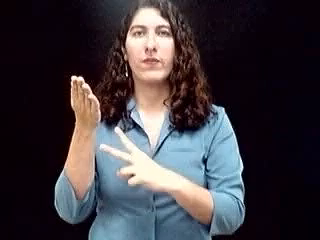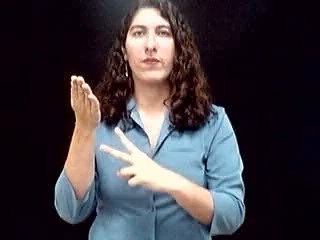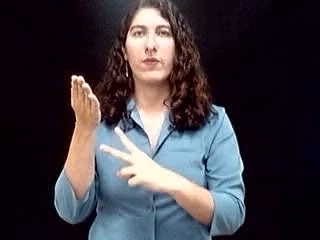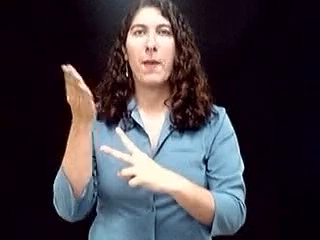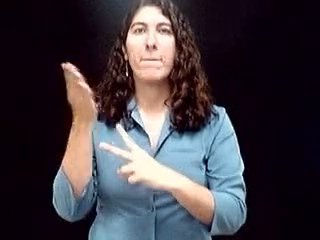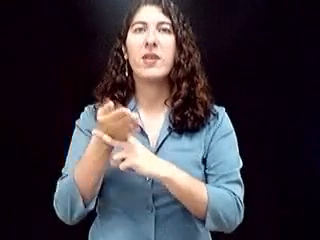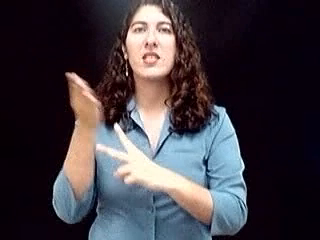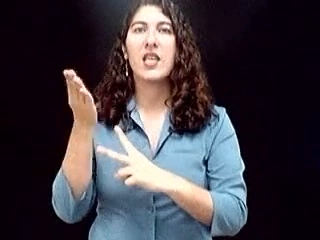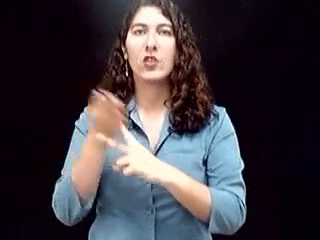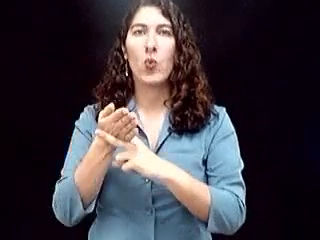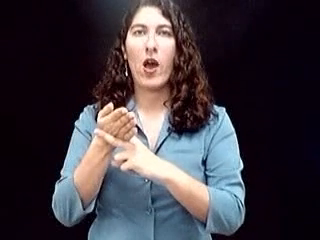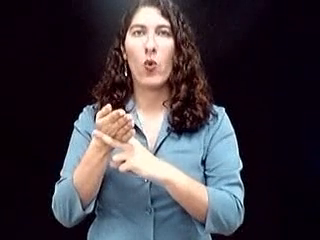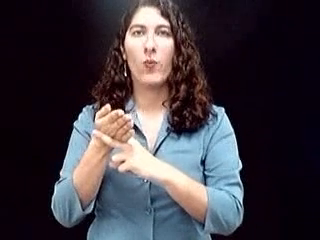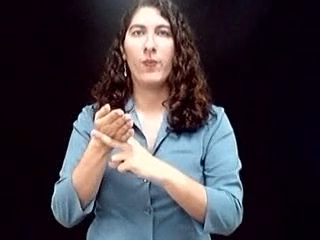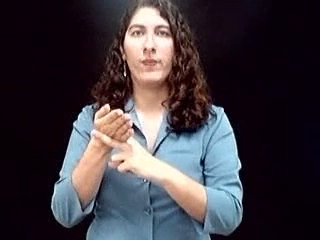bissexual